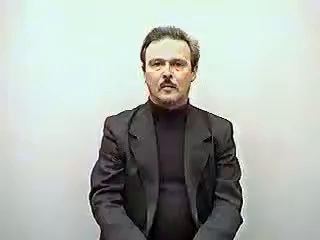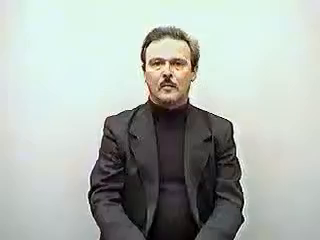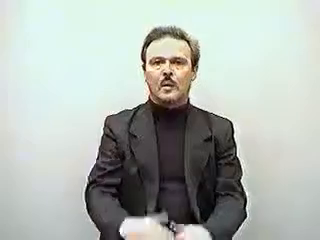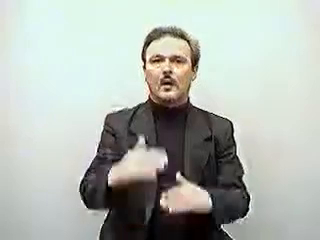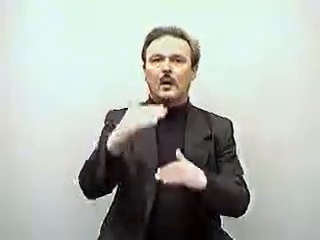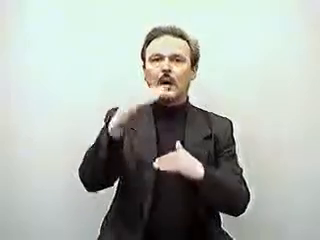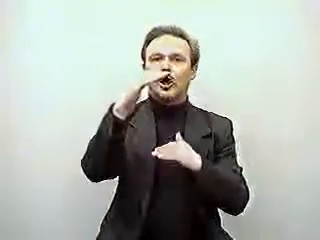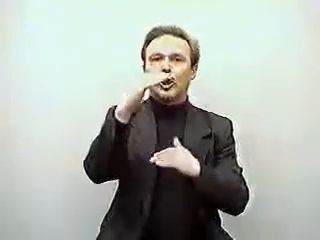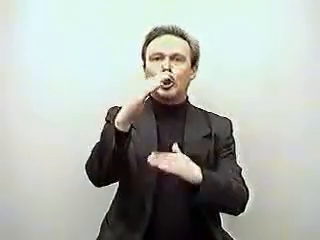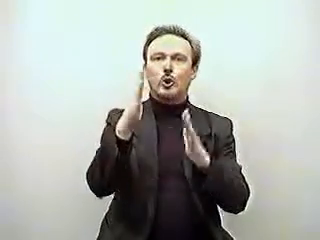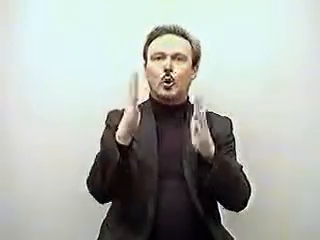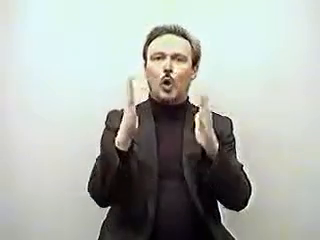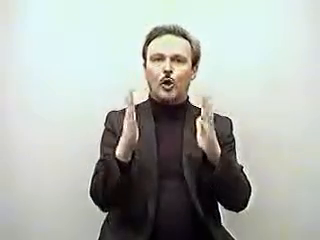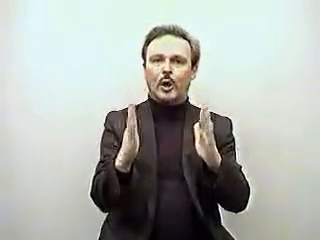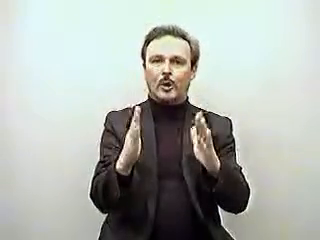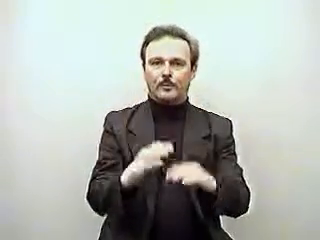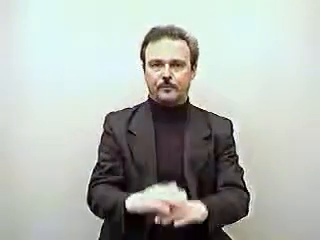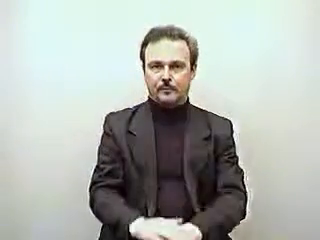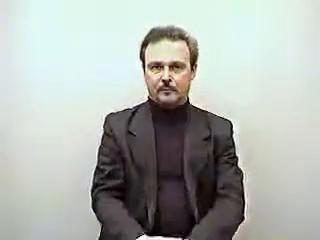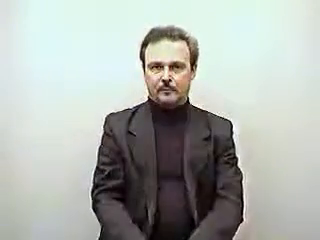икона